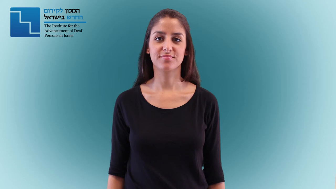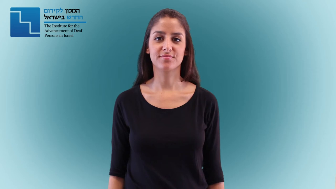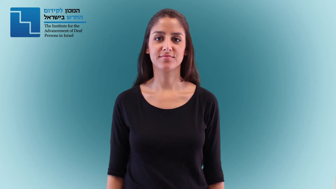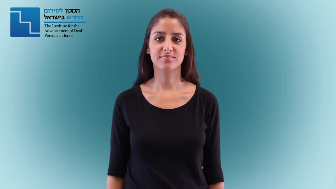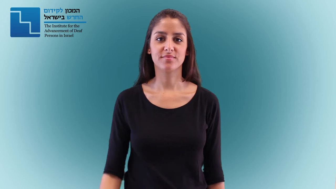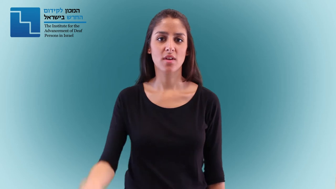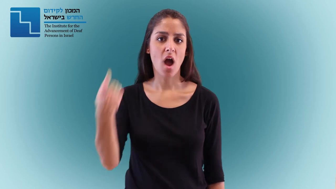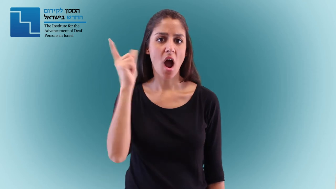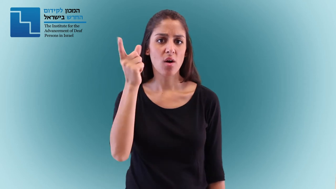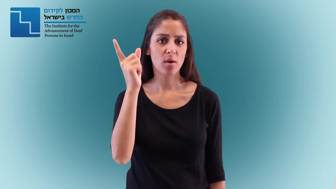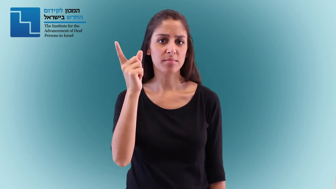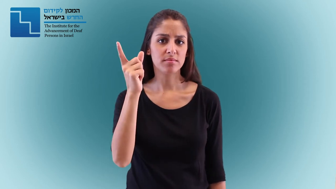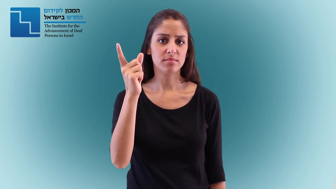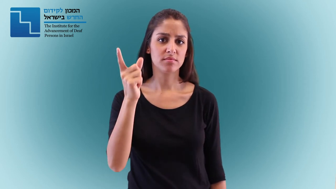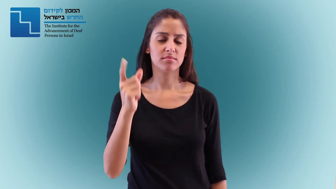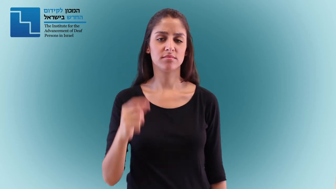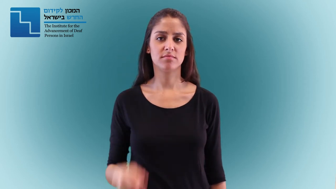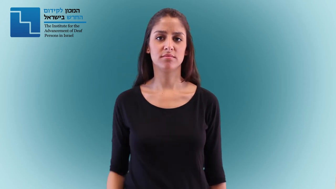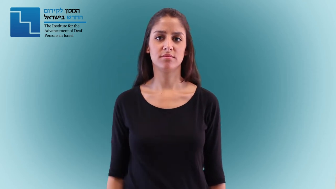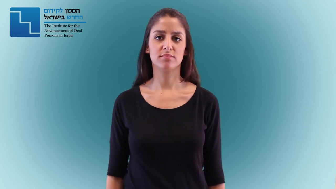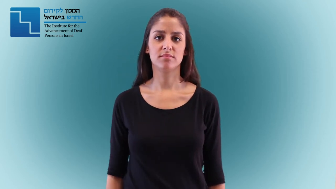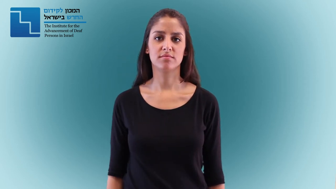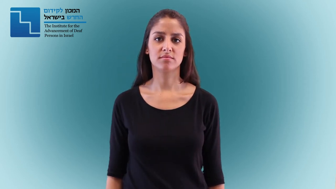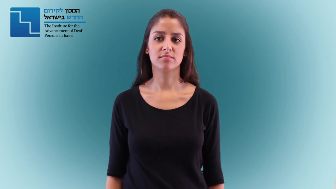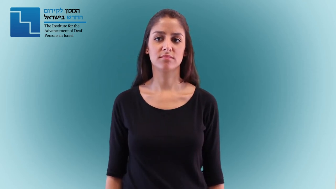איום